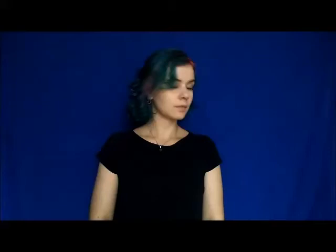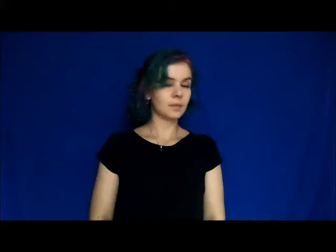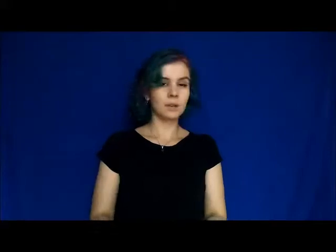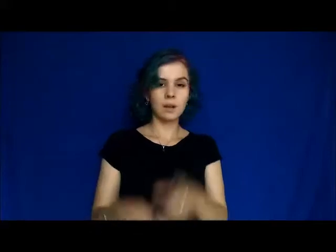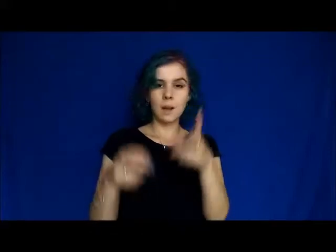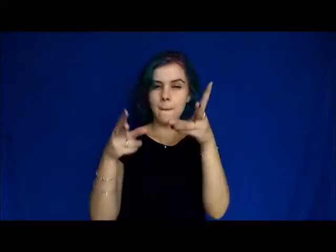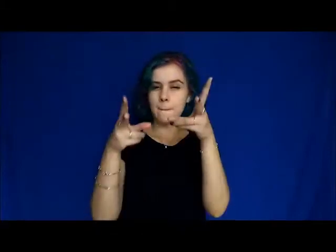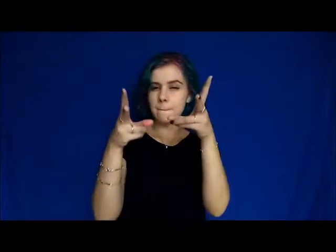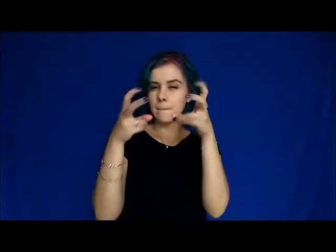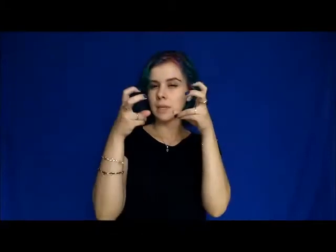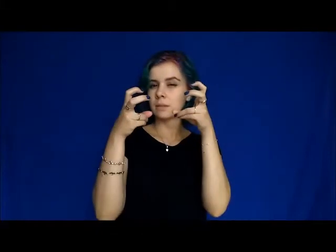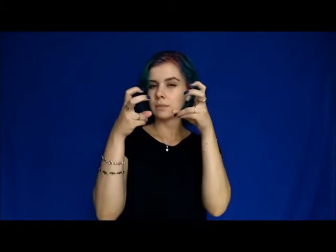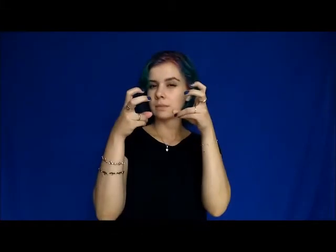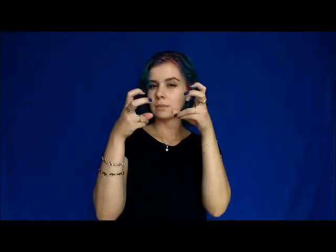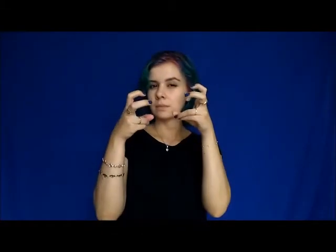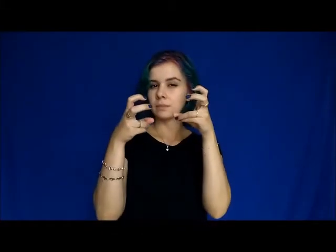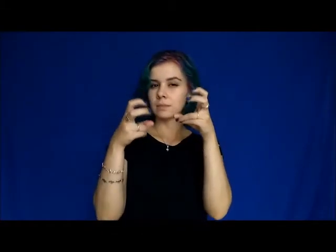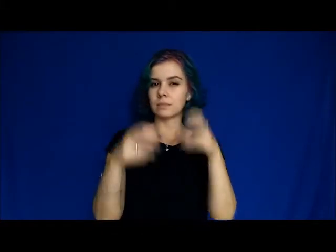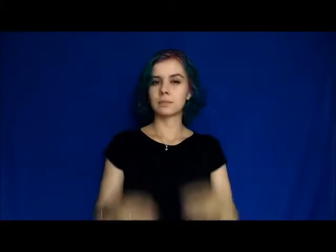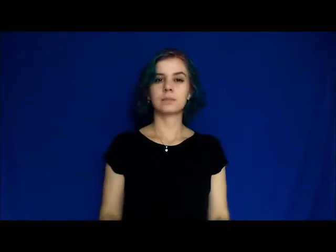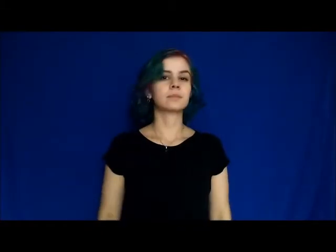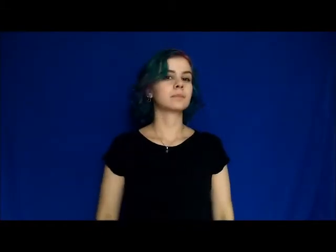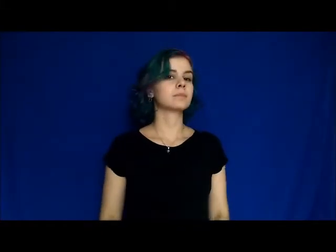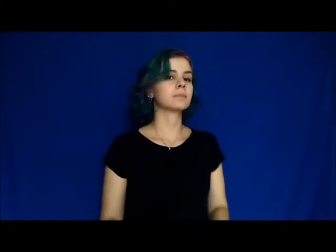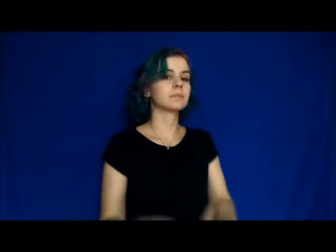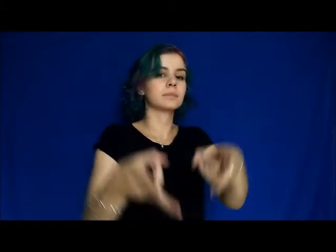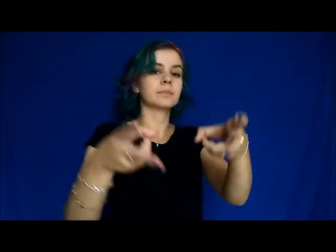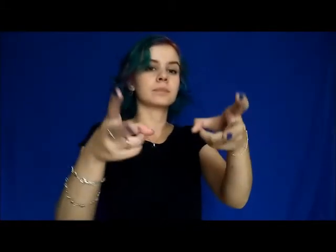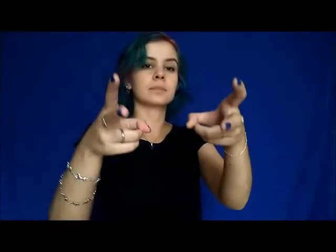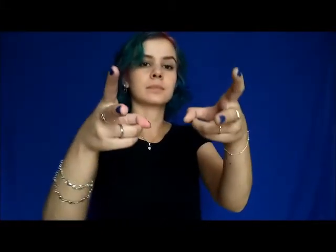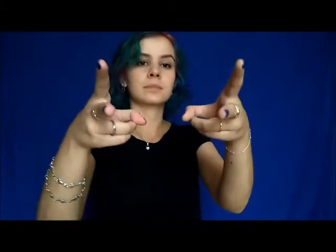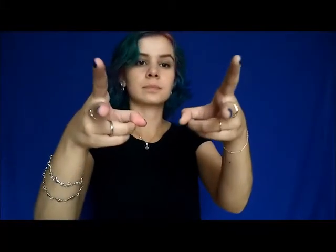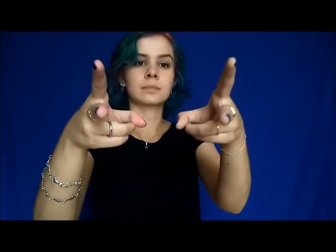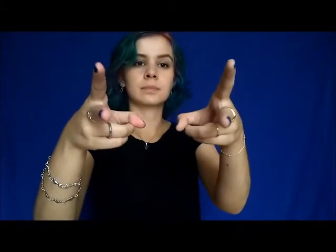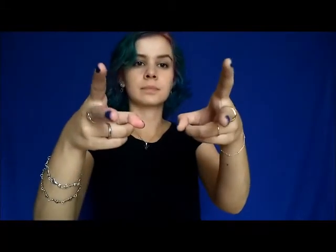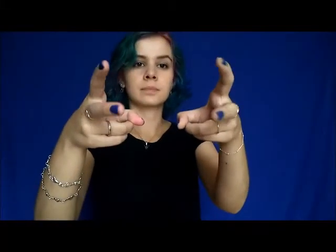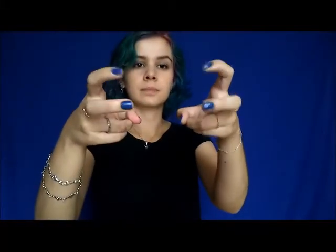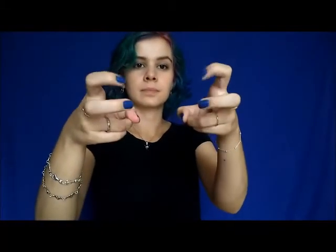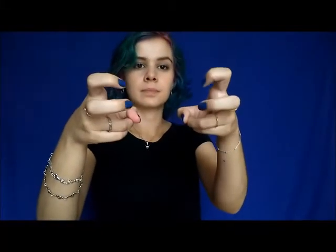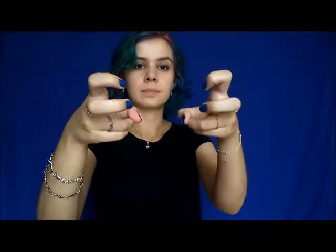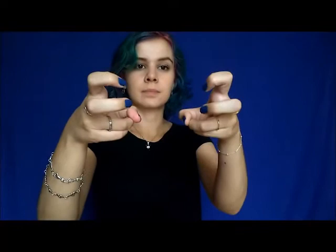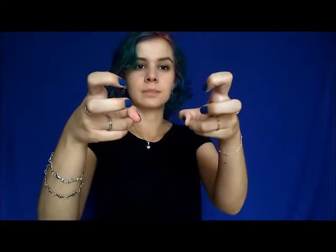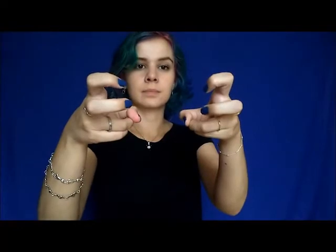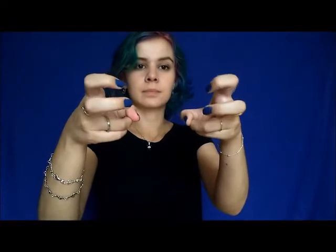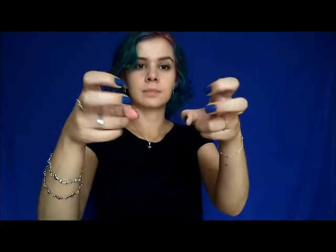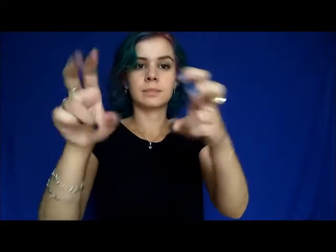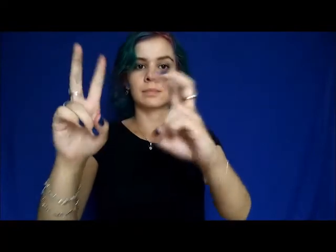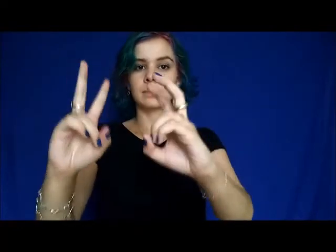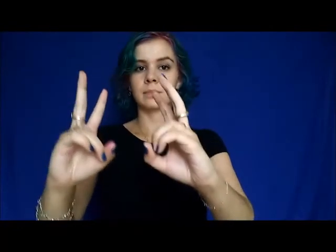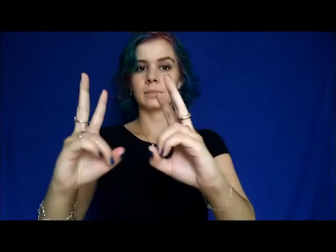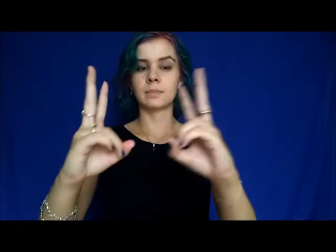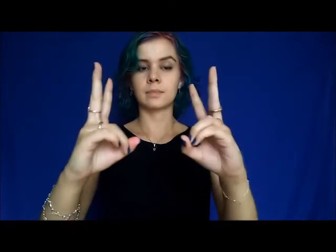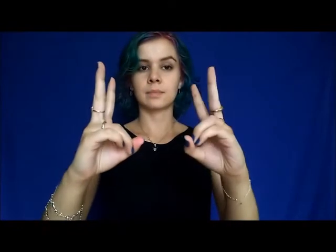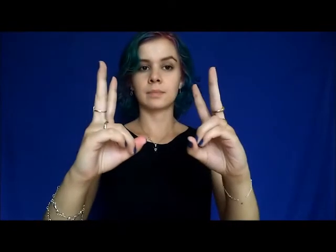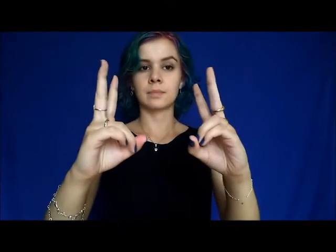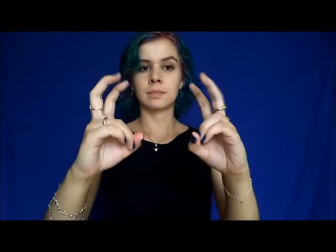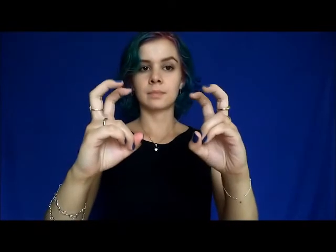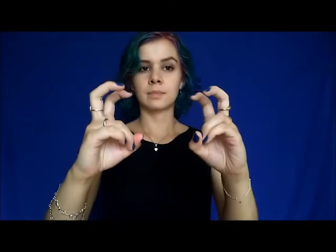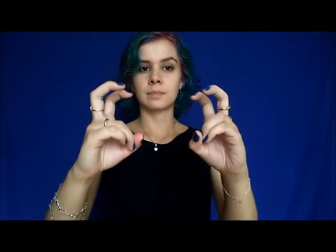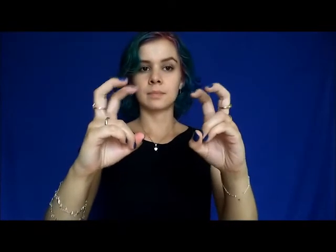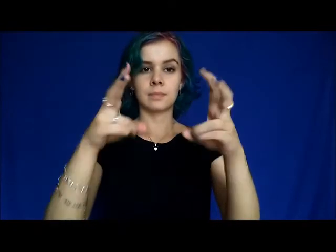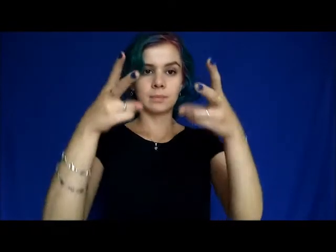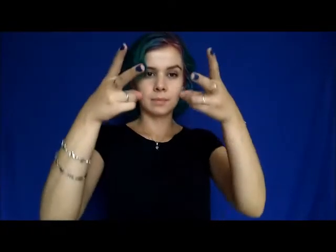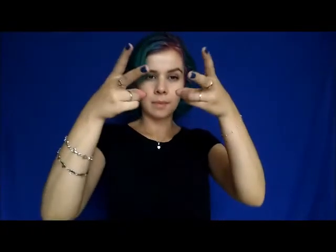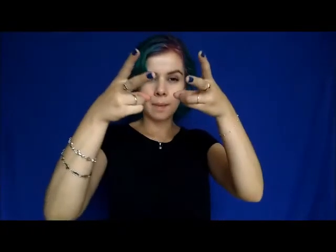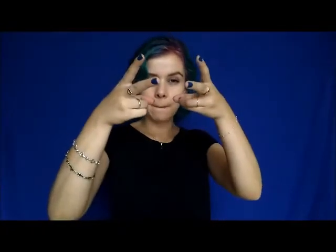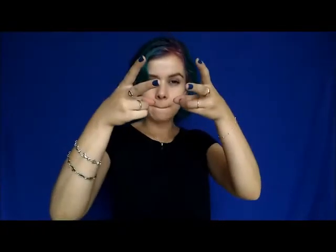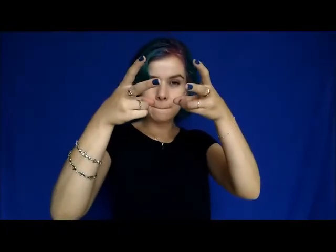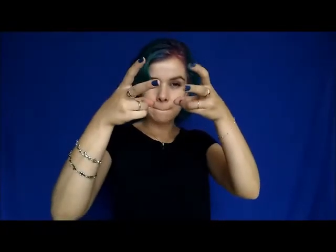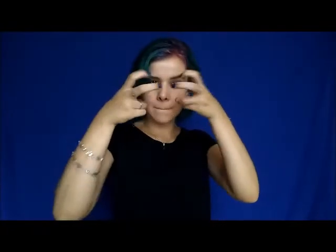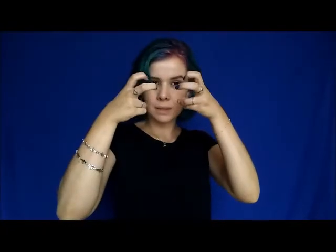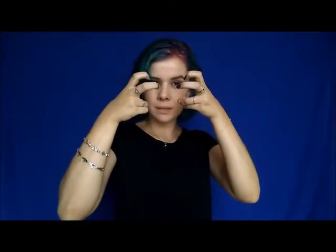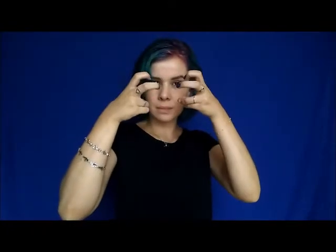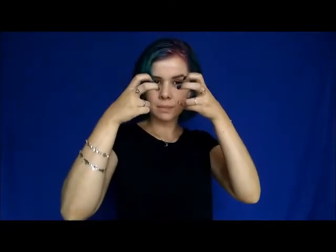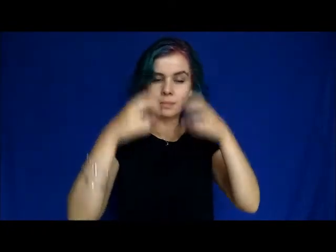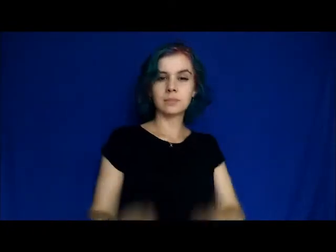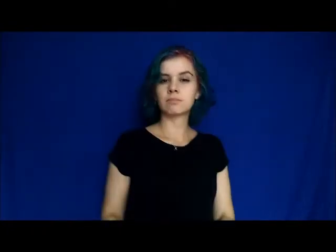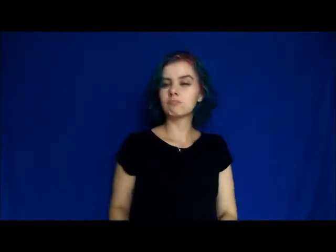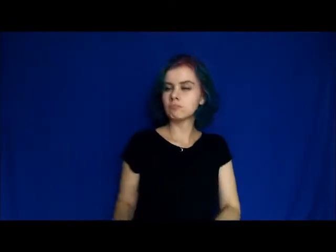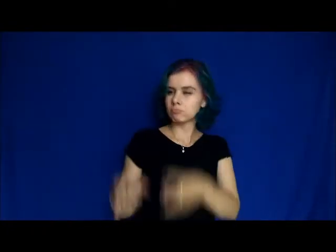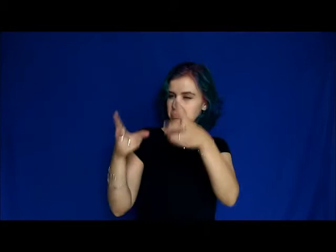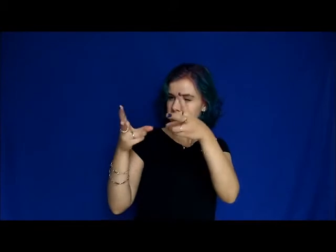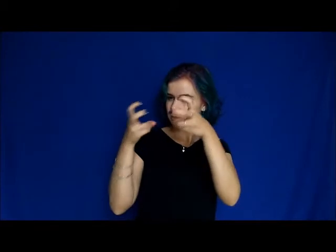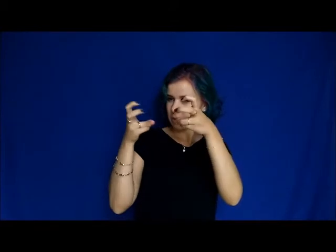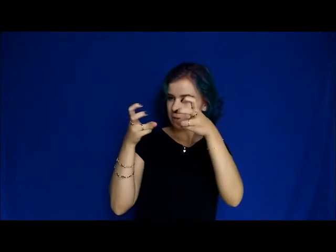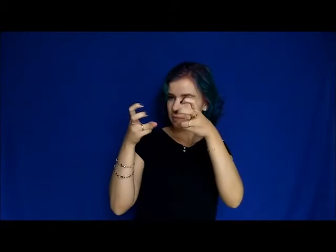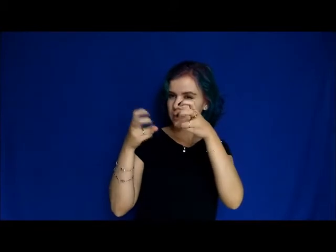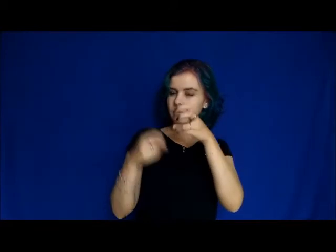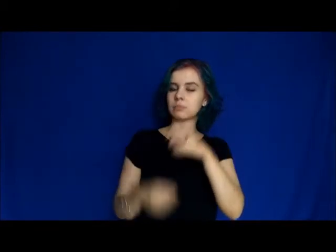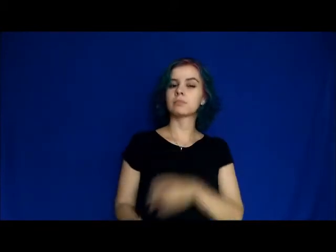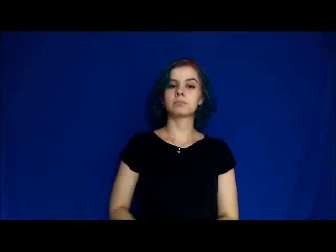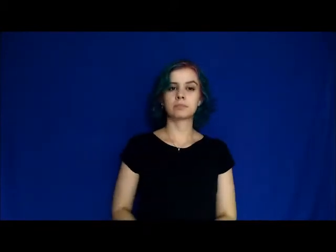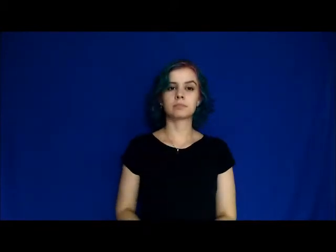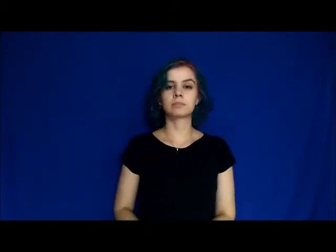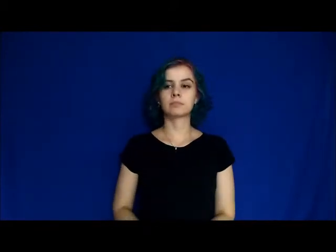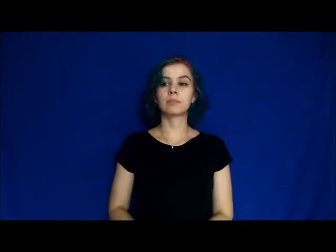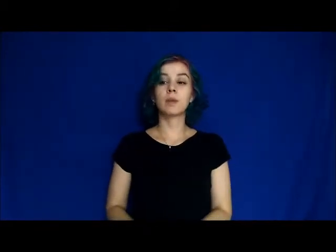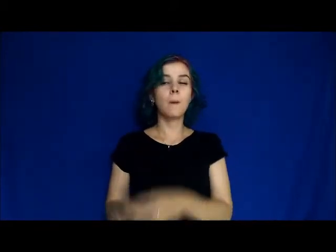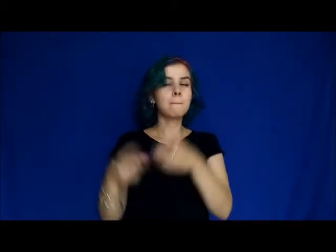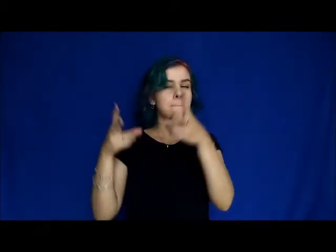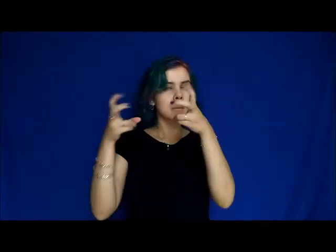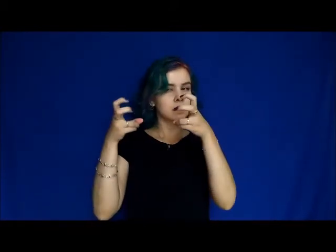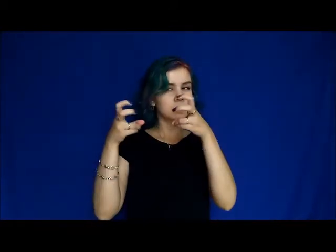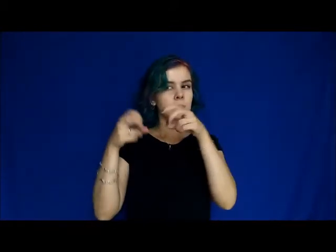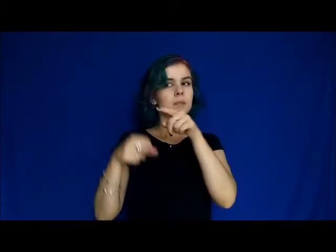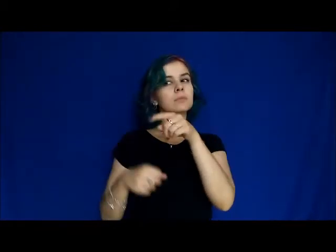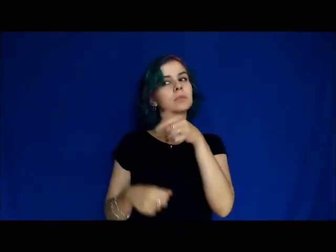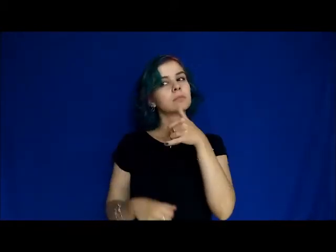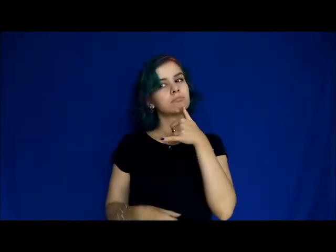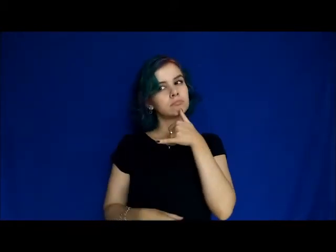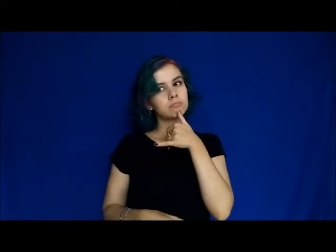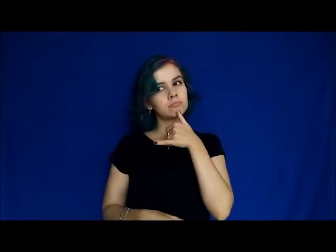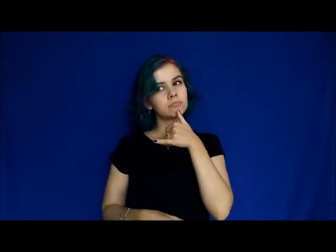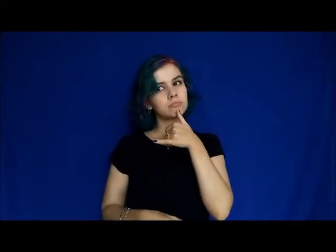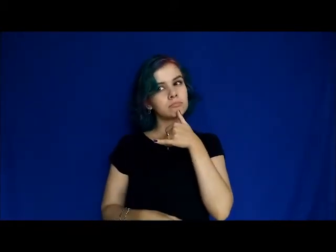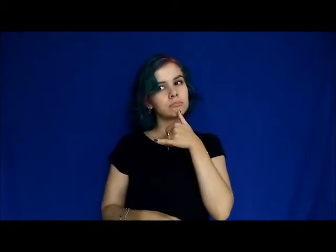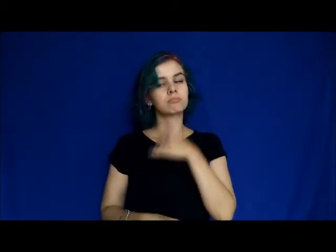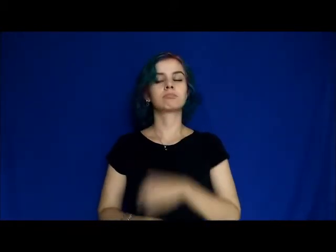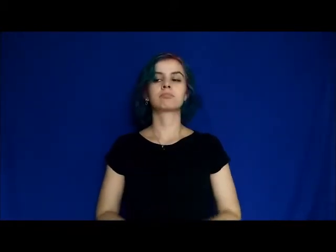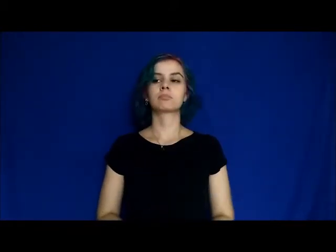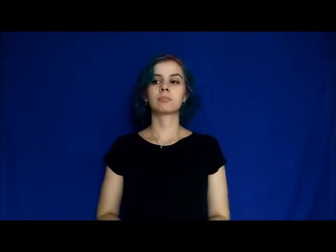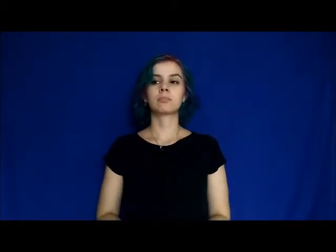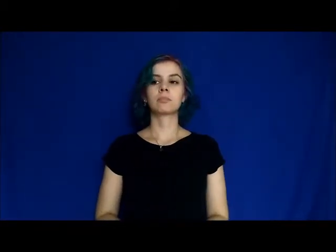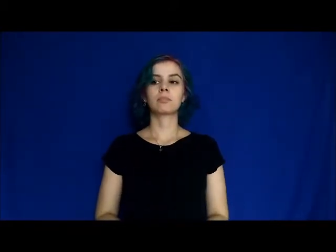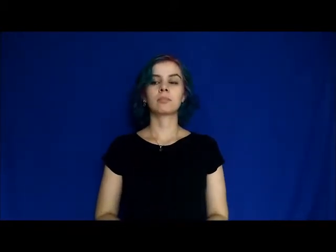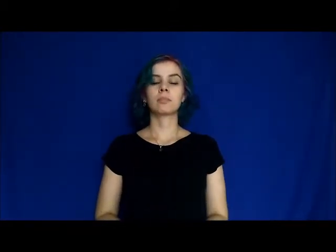Perceber